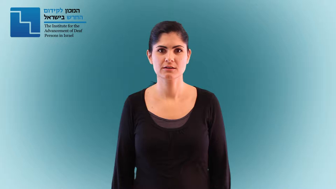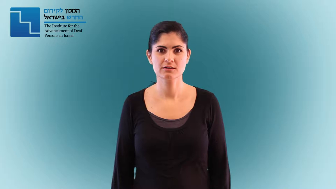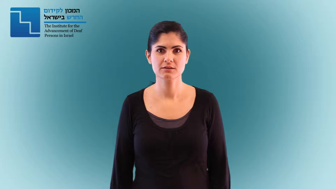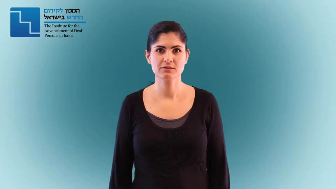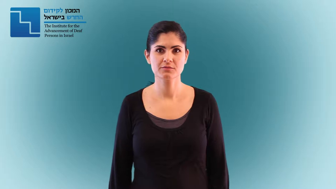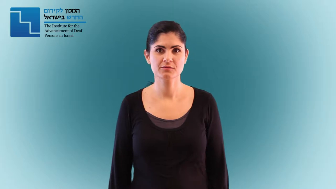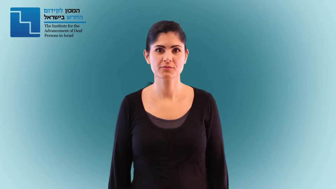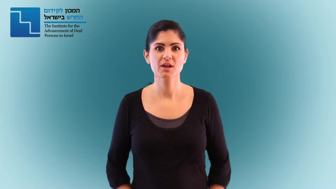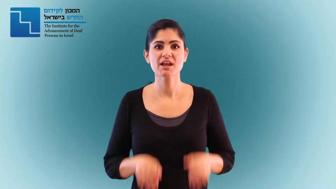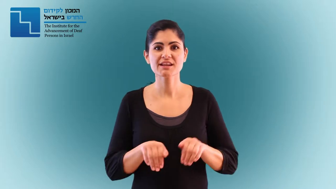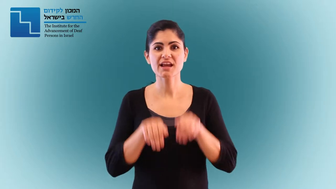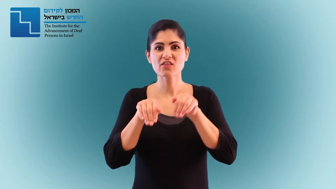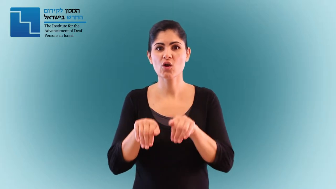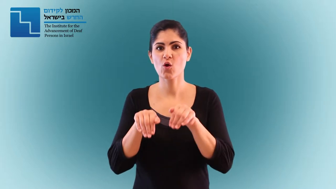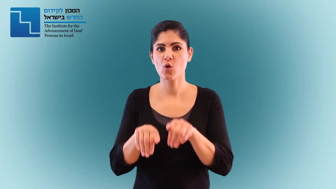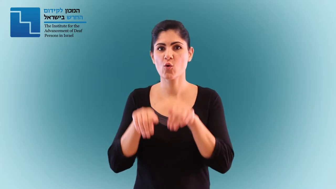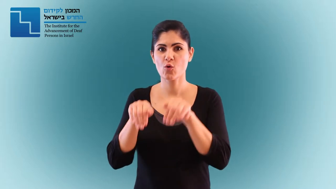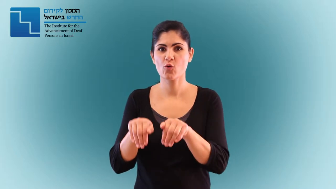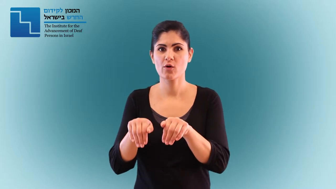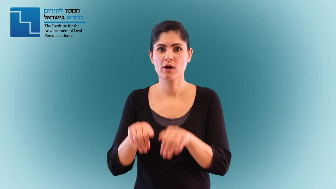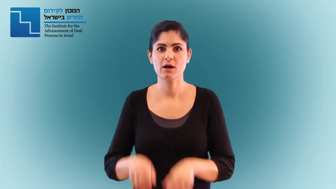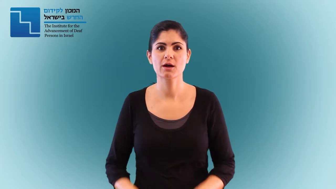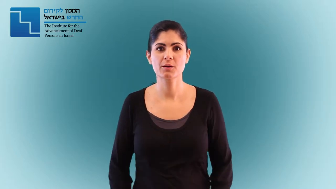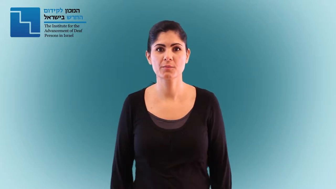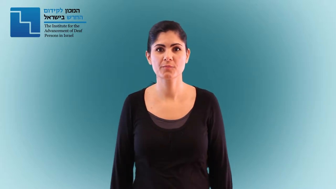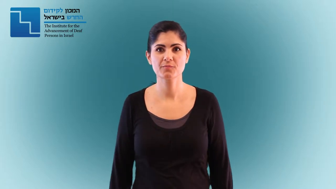קנגורו